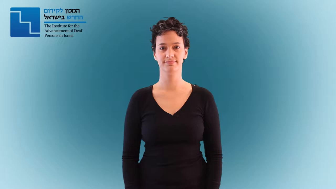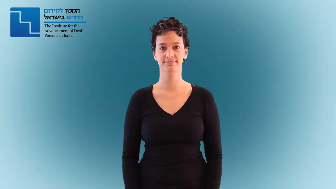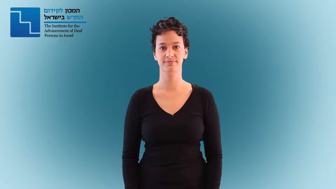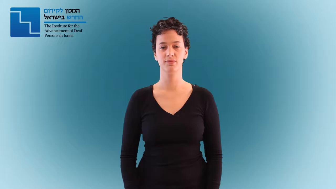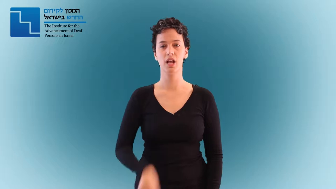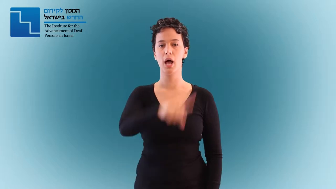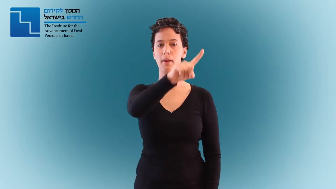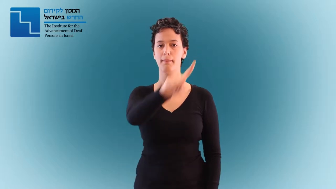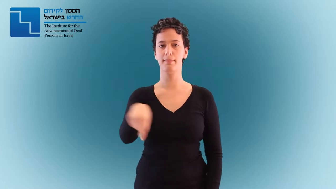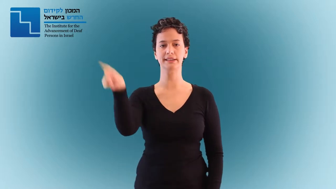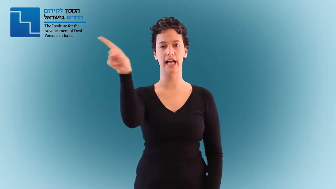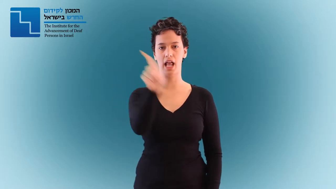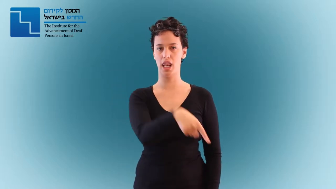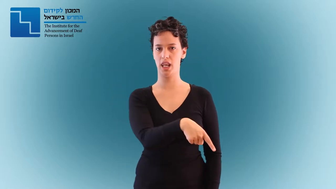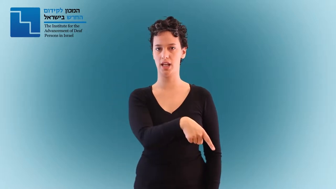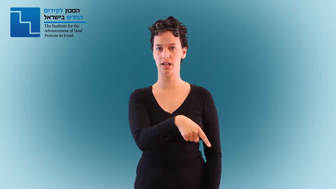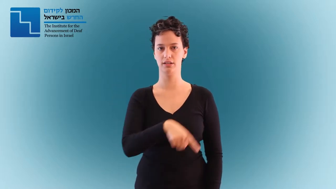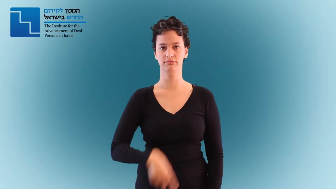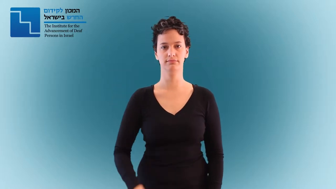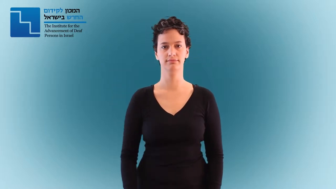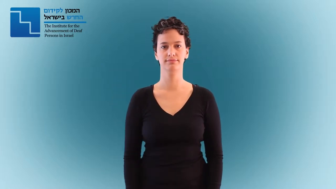לפסול